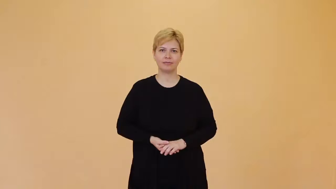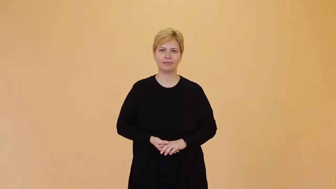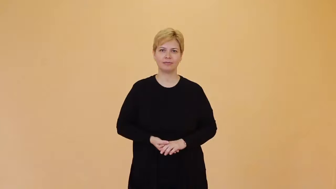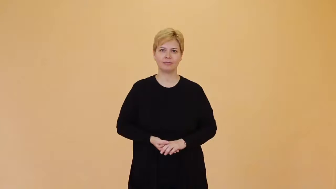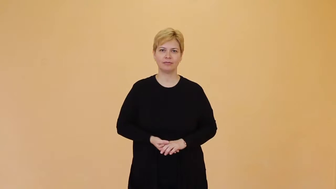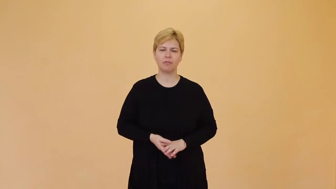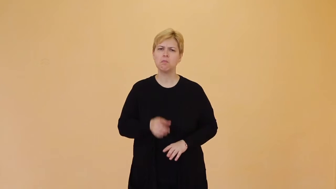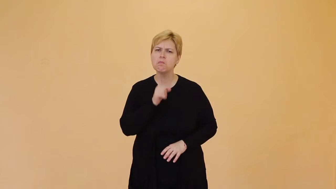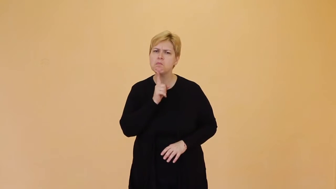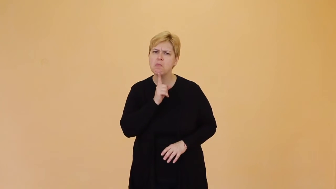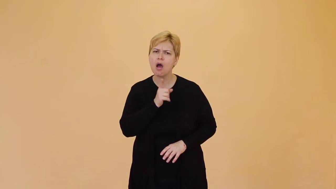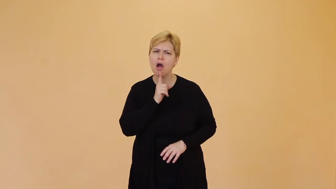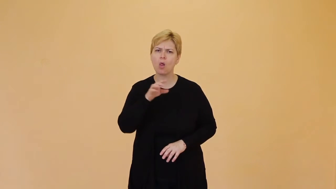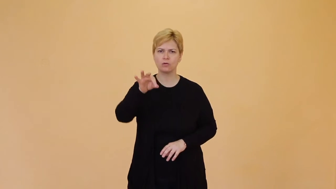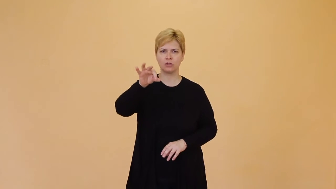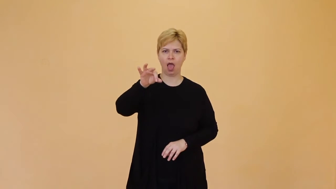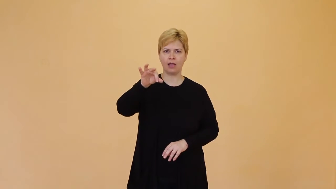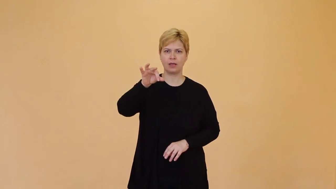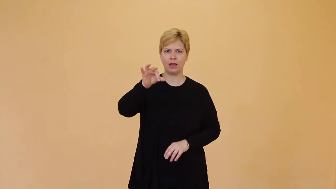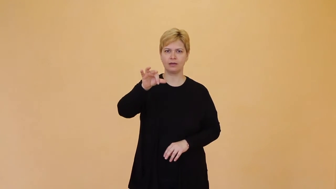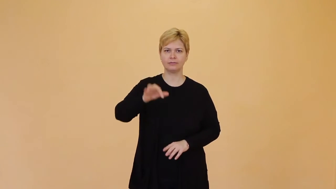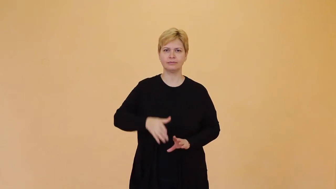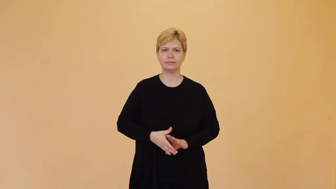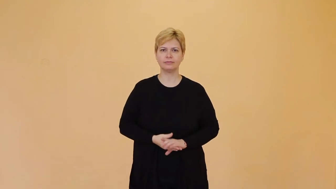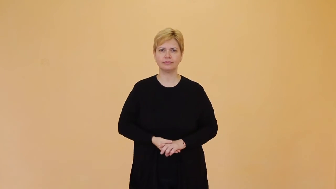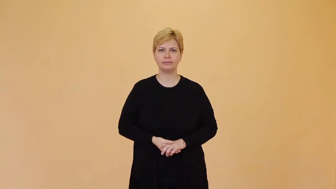málo slané